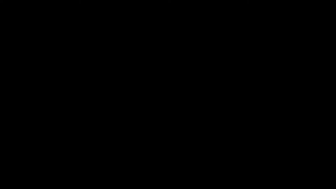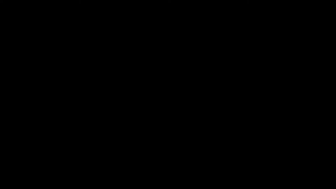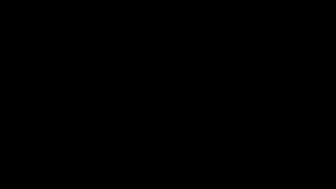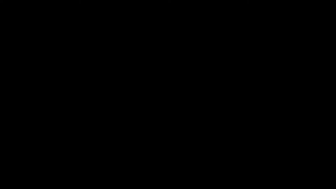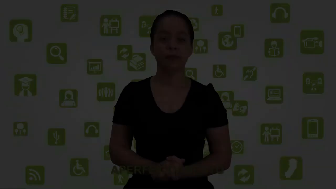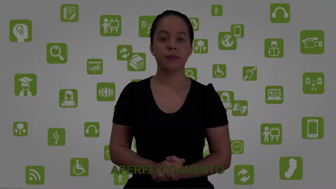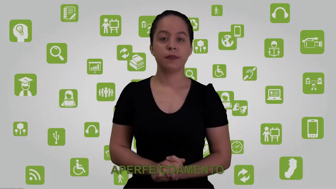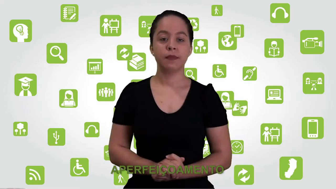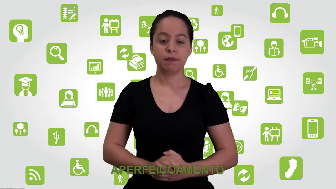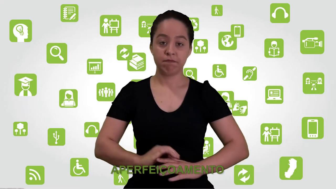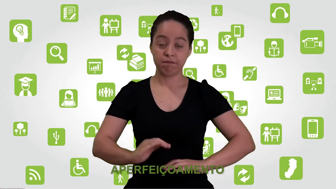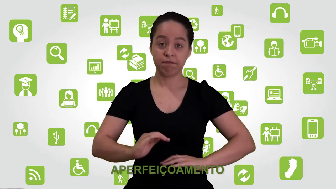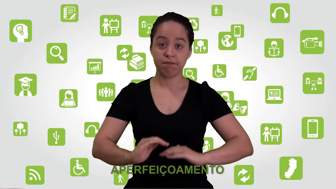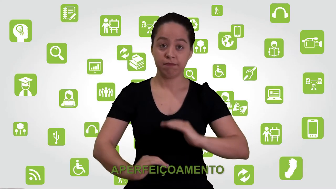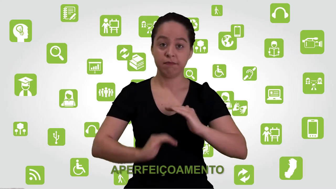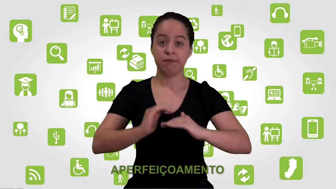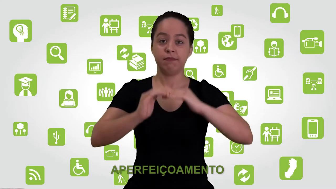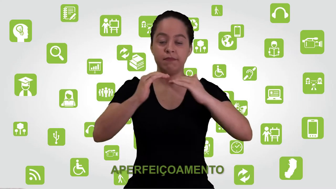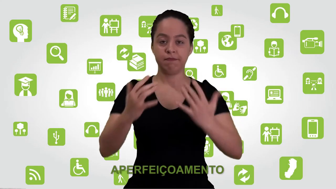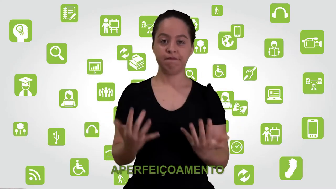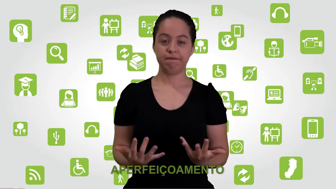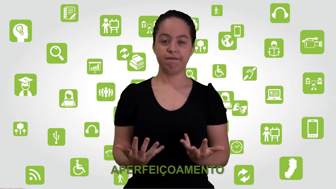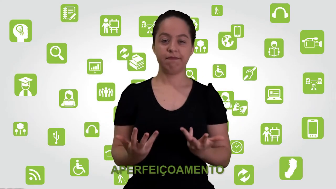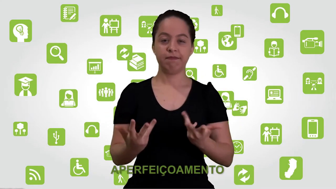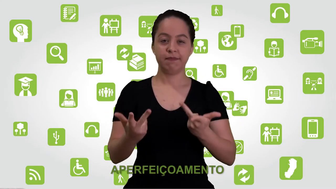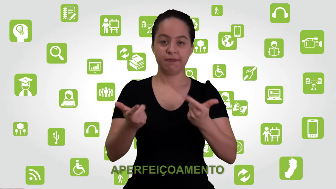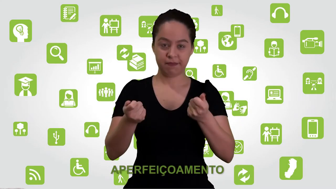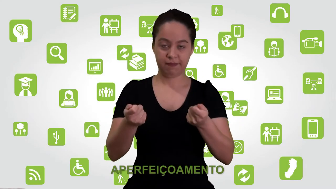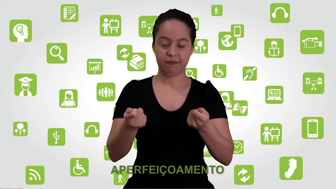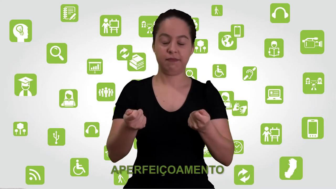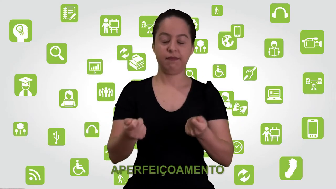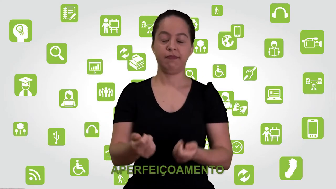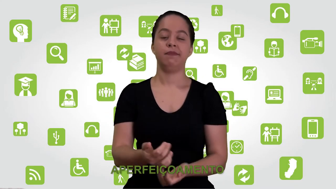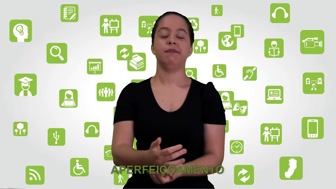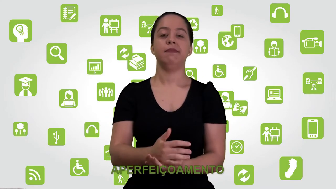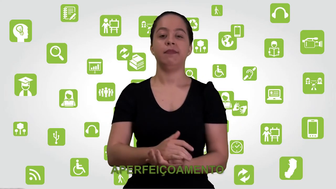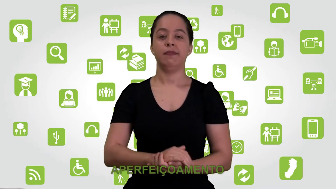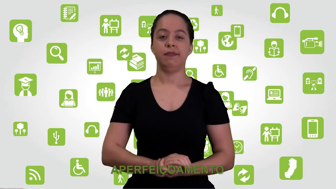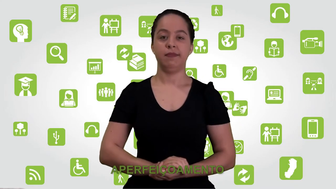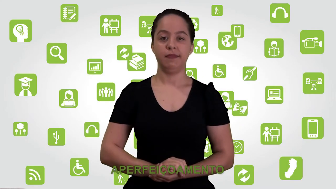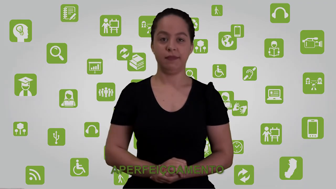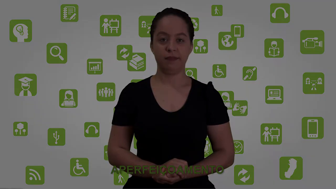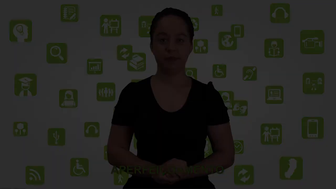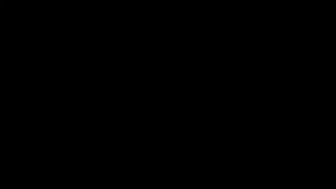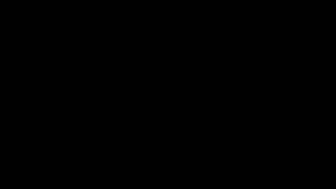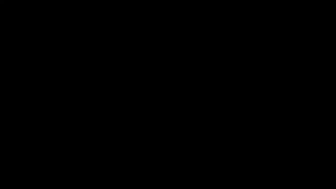Aperfeiçoamento